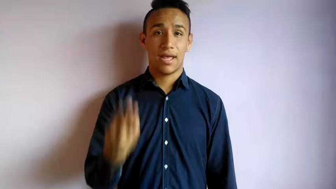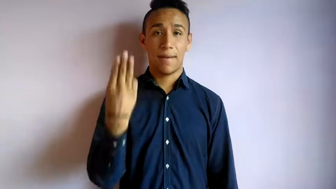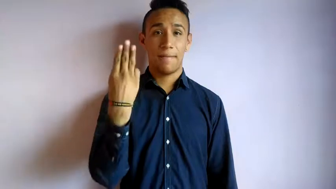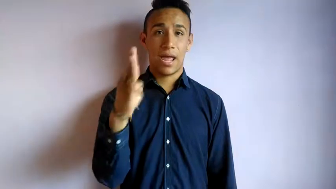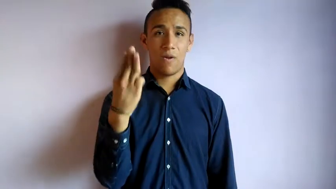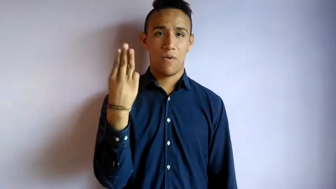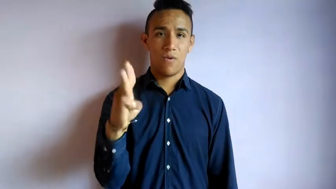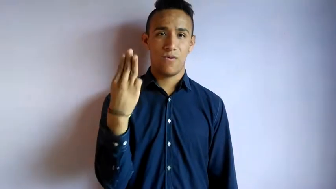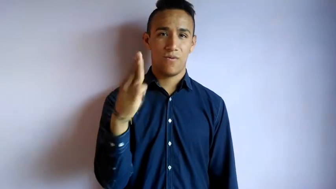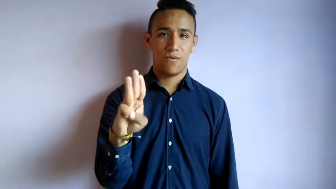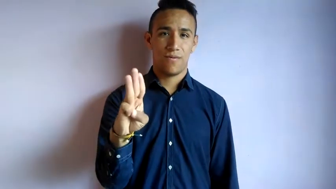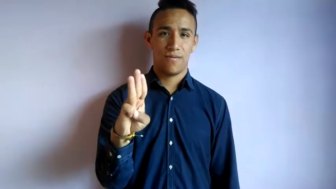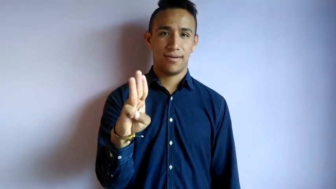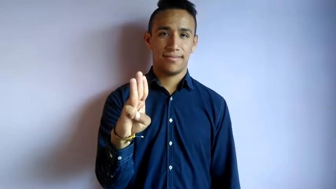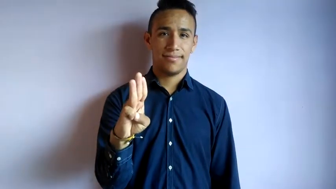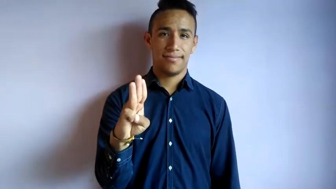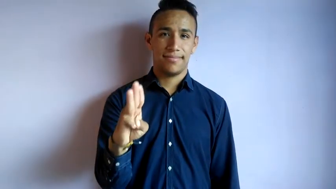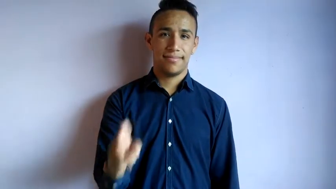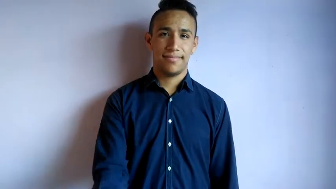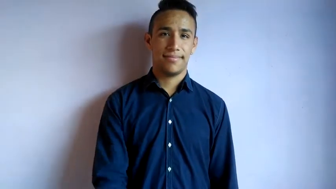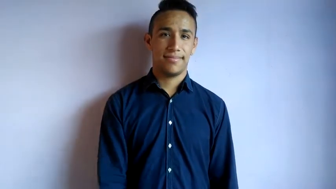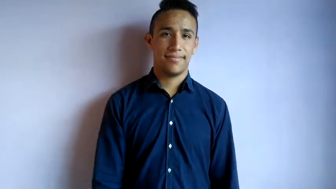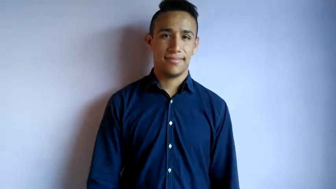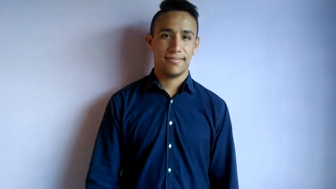mayo